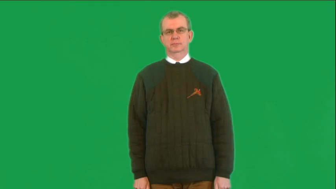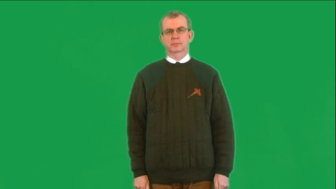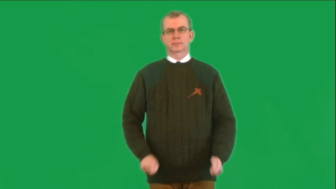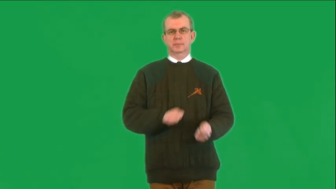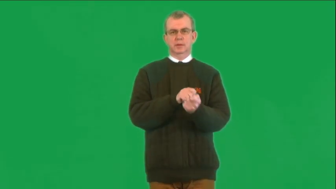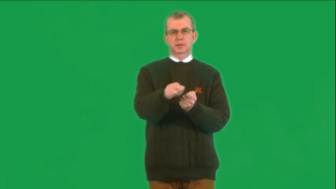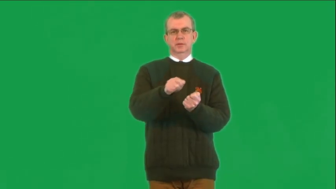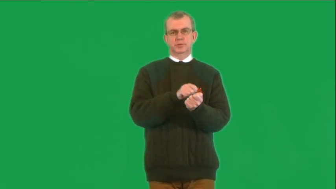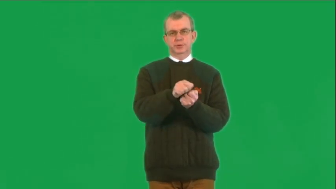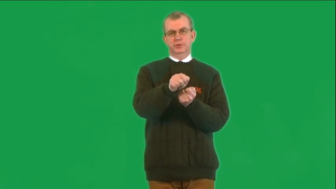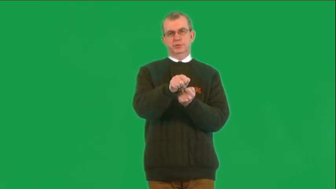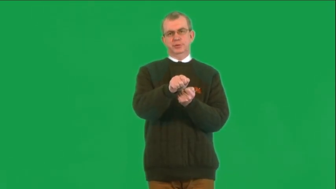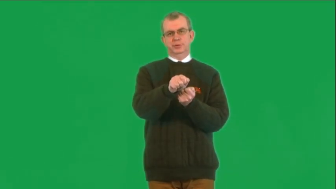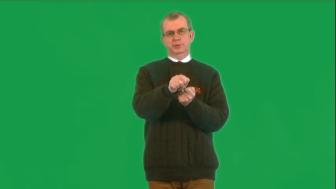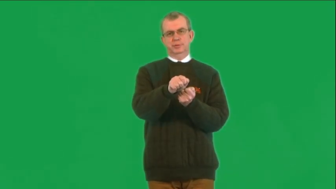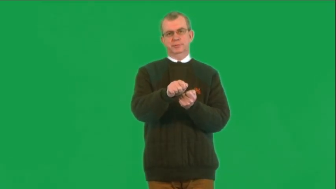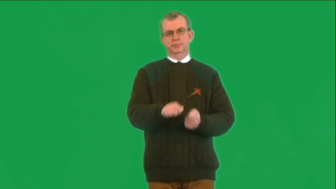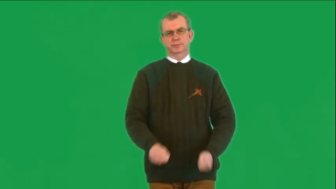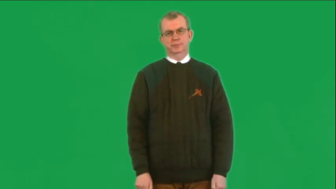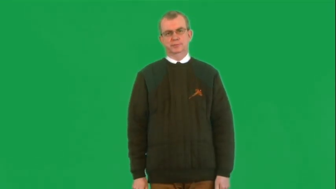zniszczyć